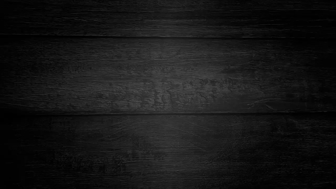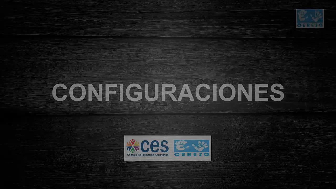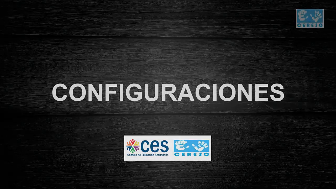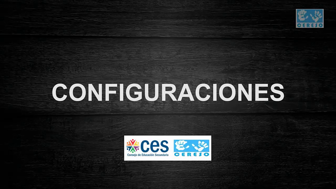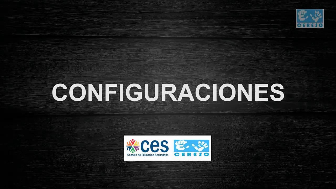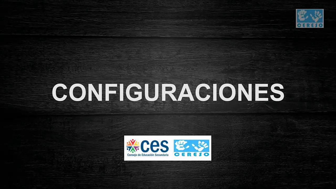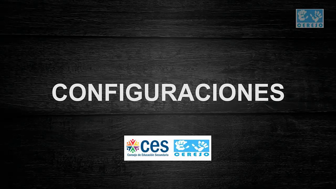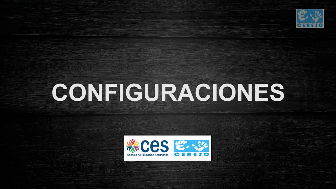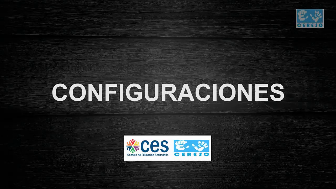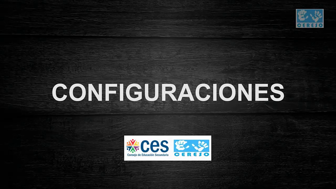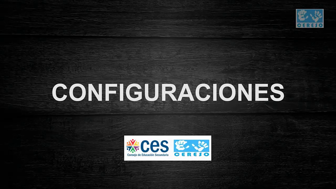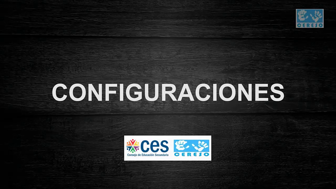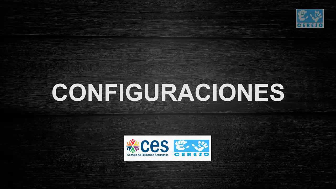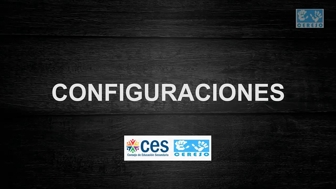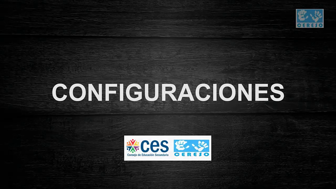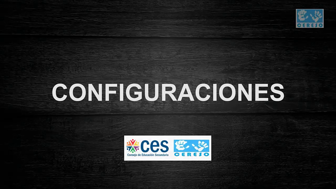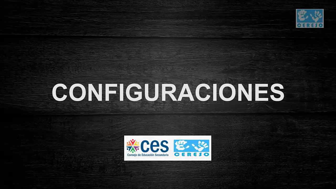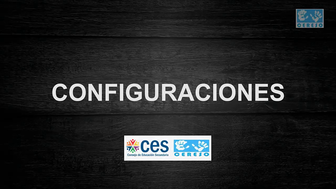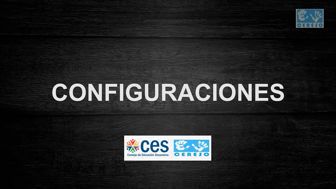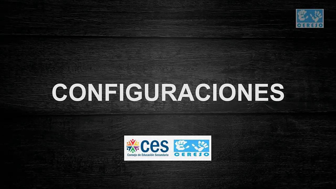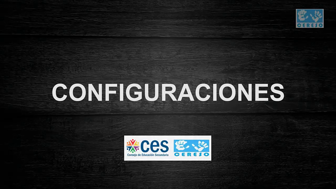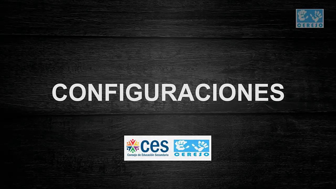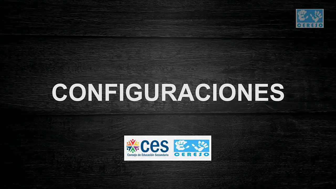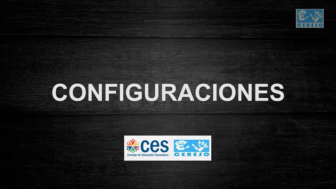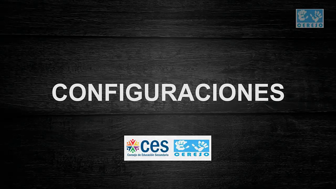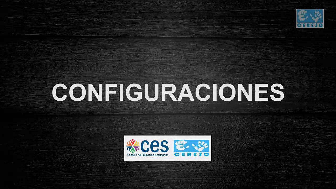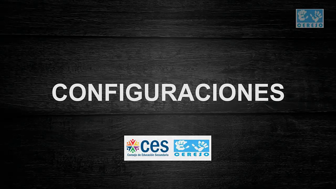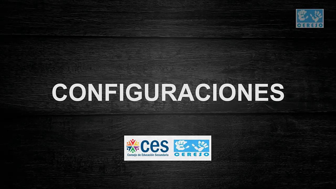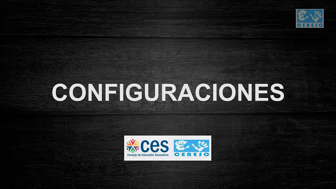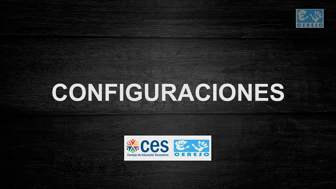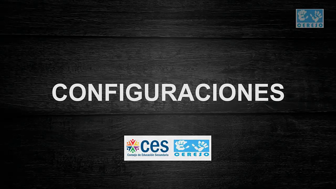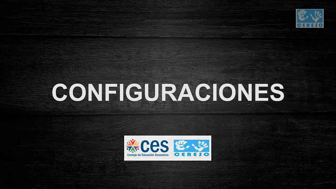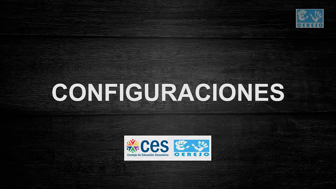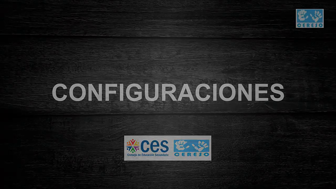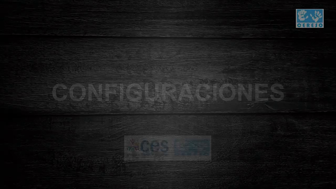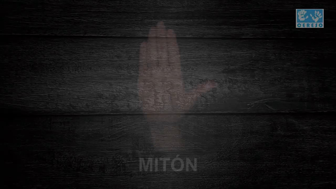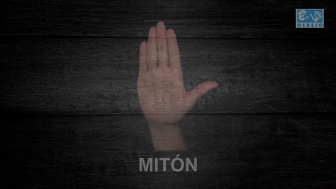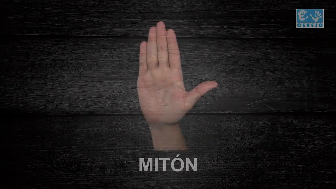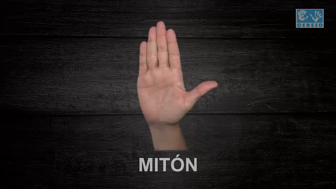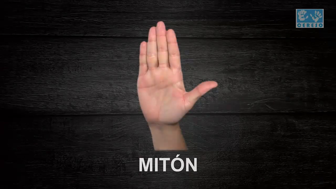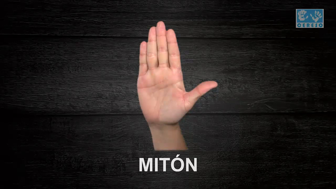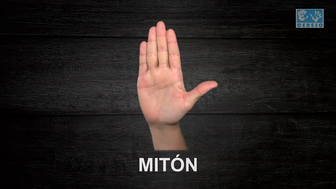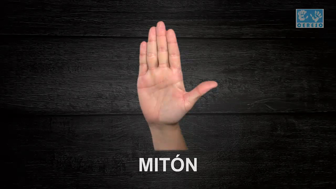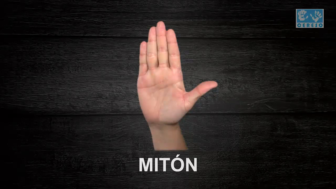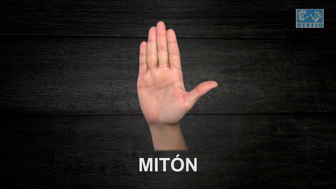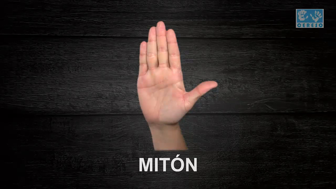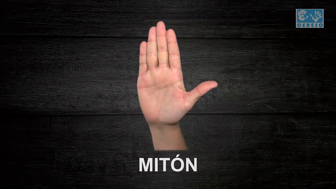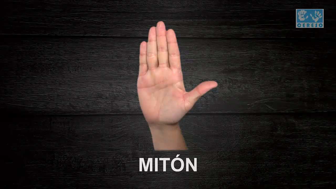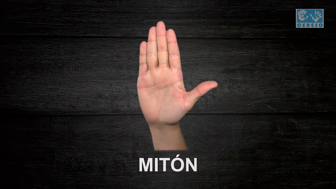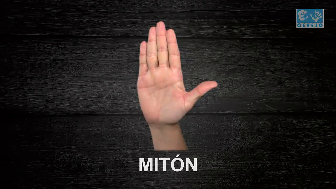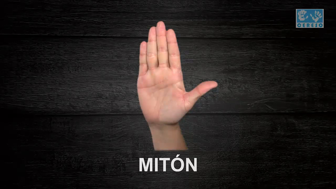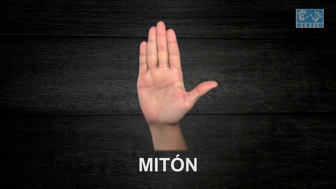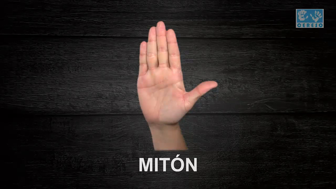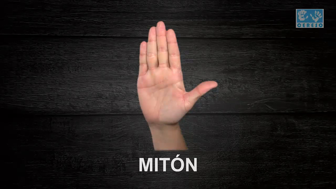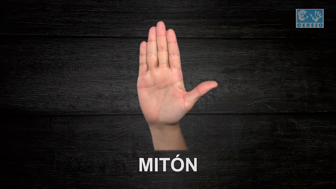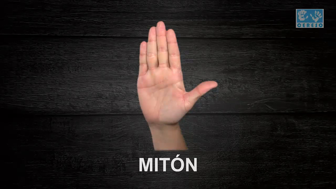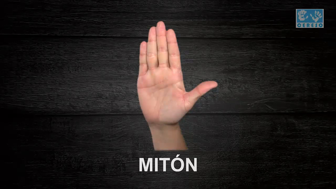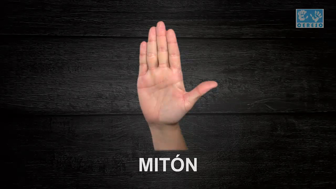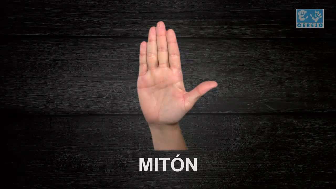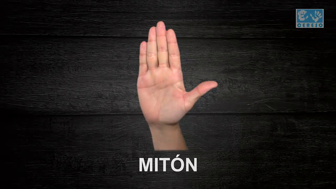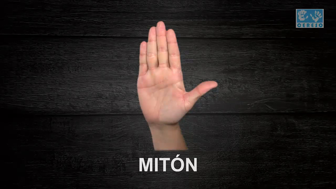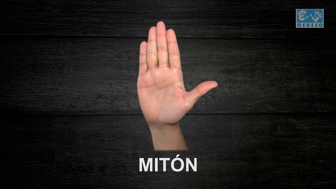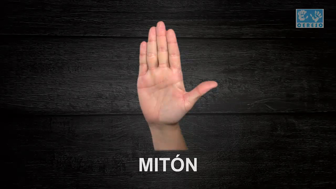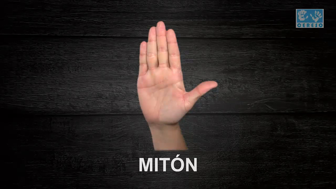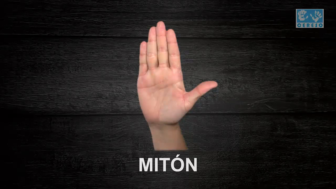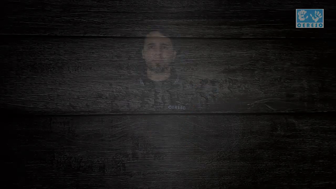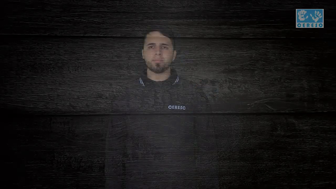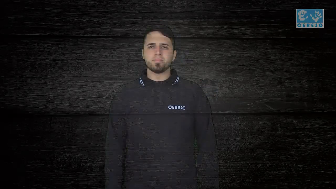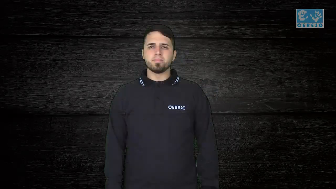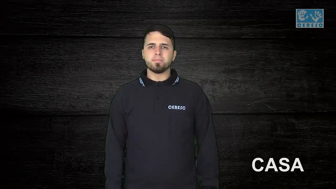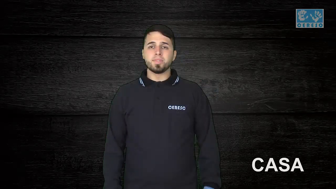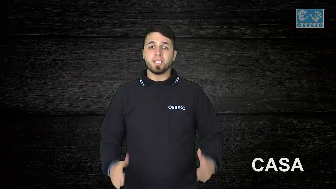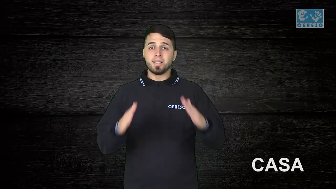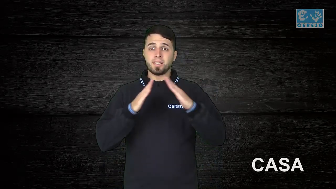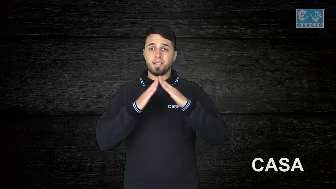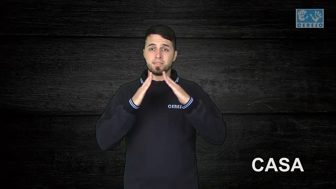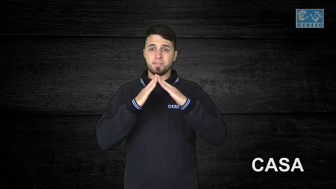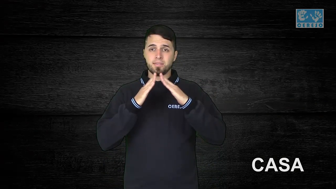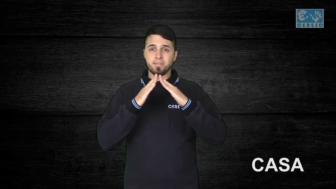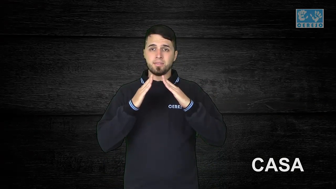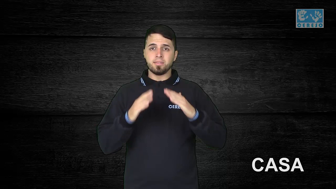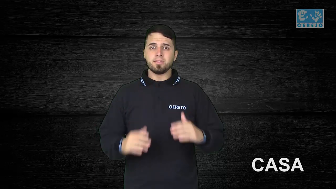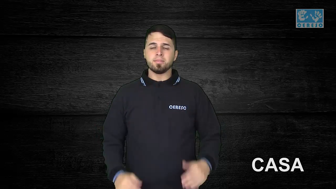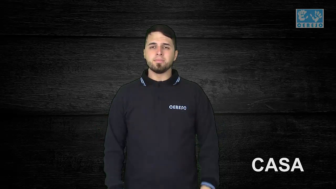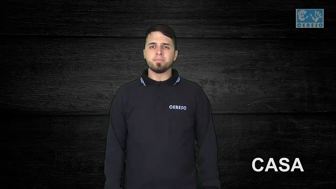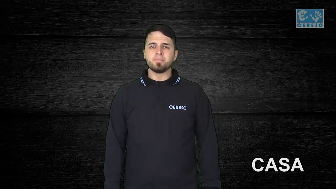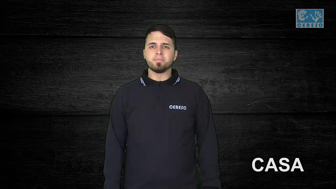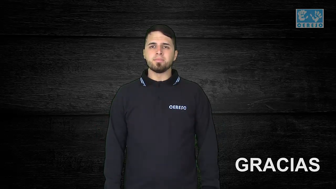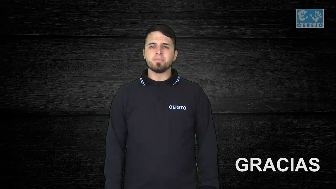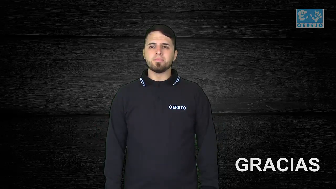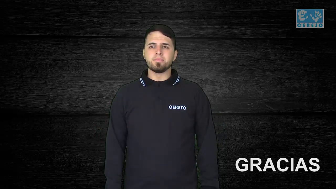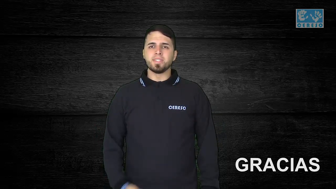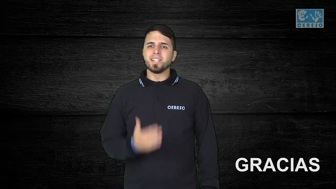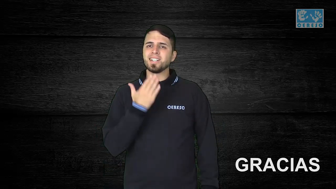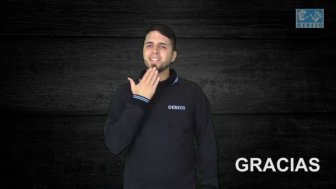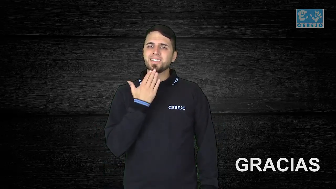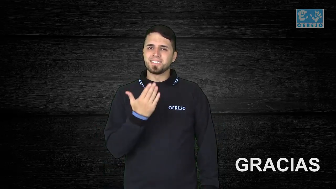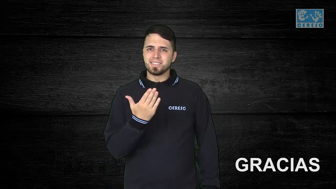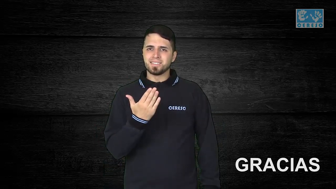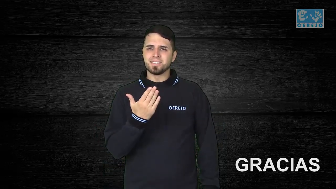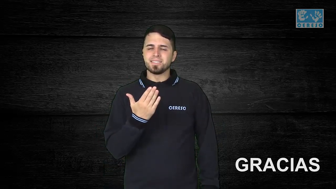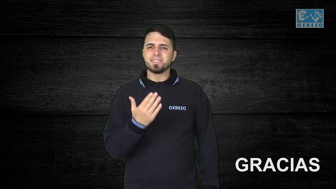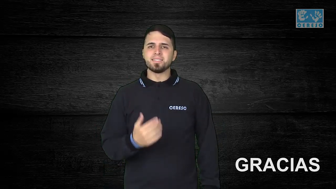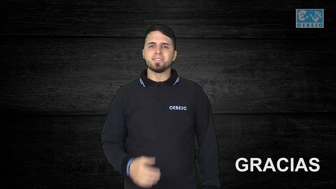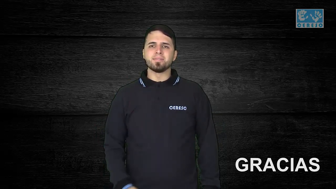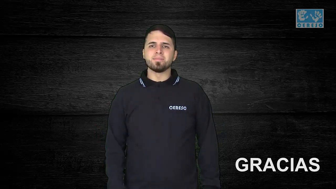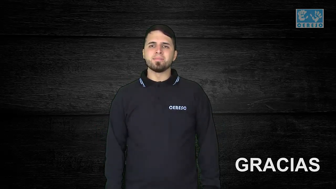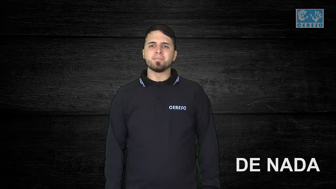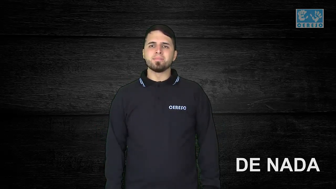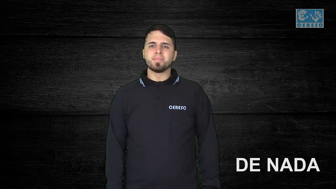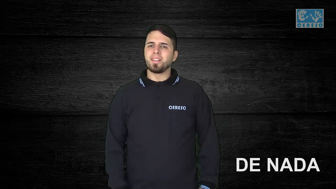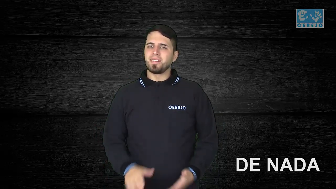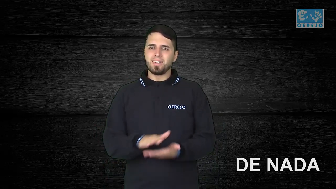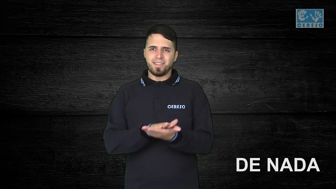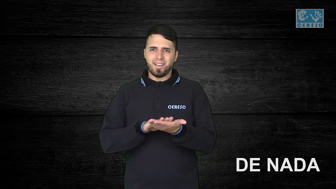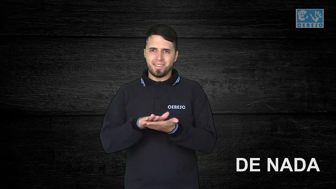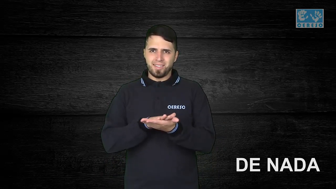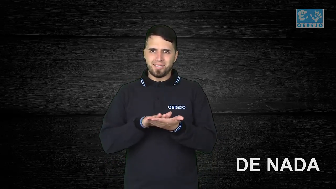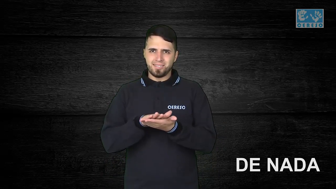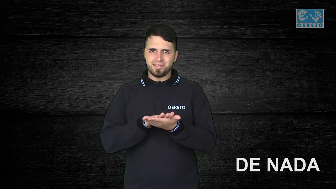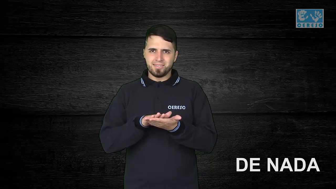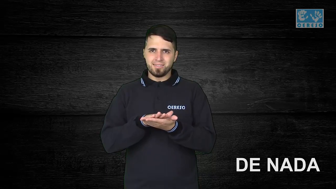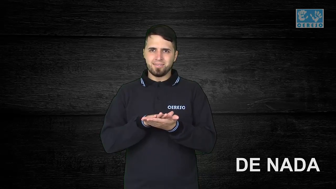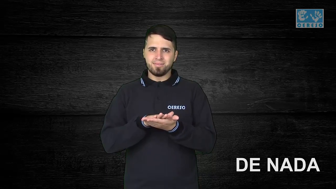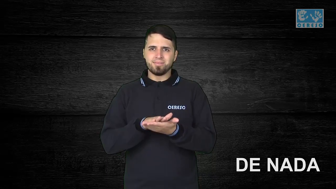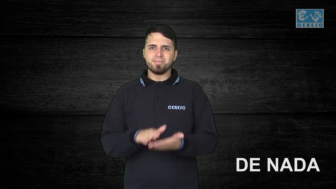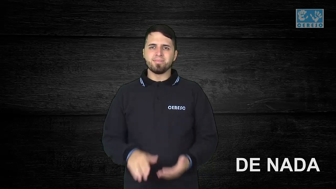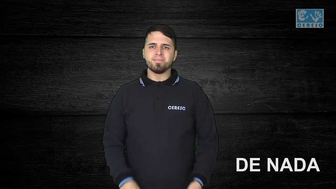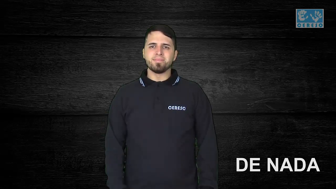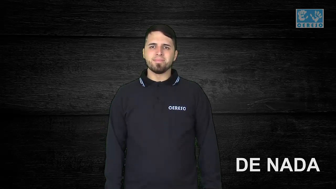MITÓN